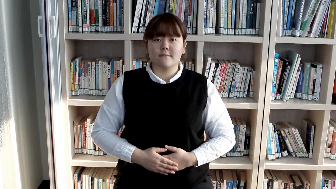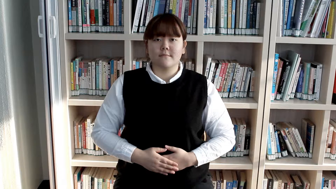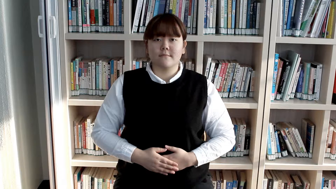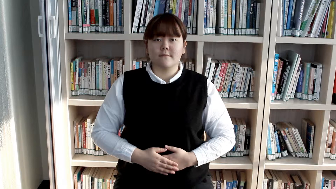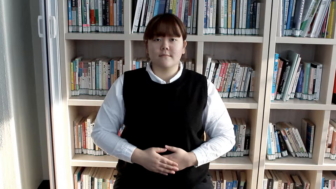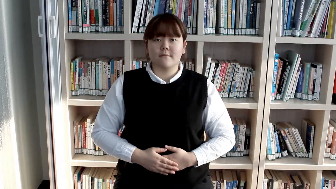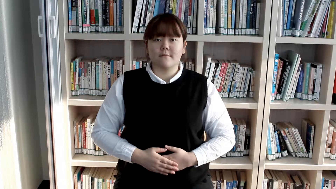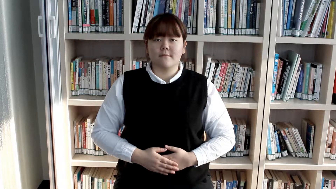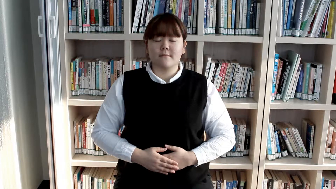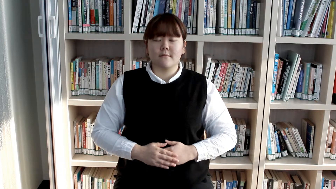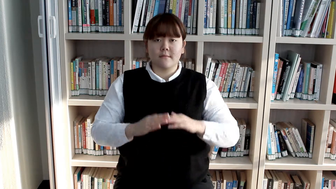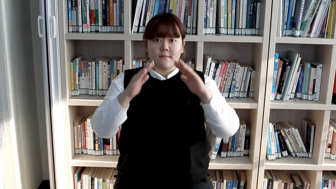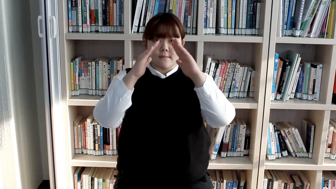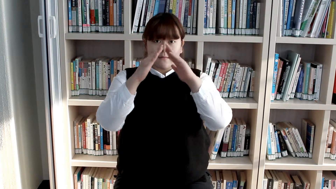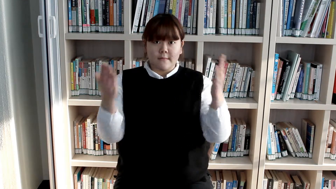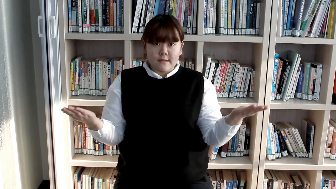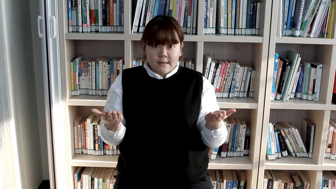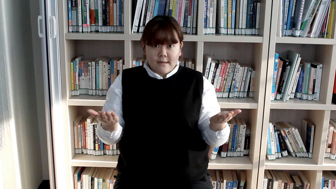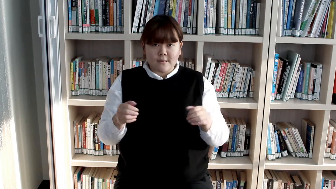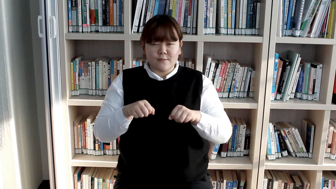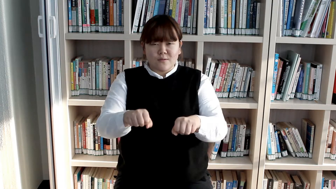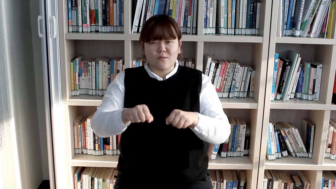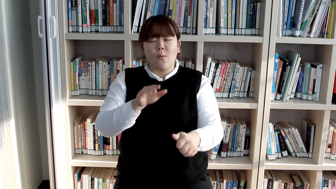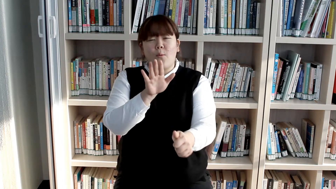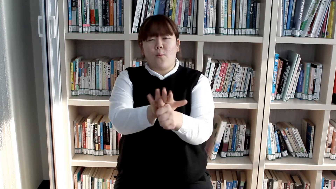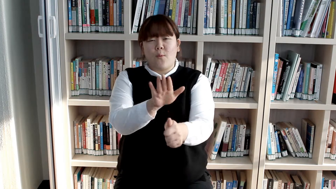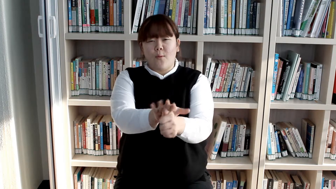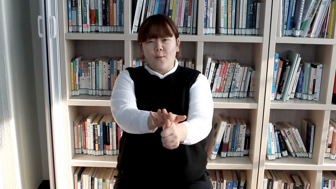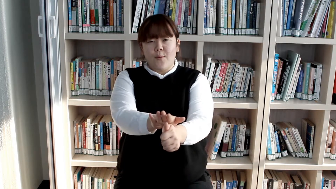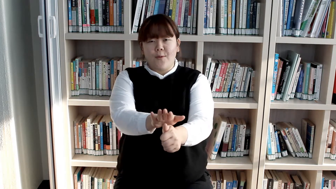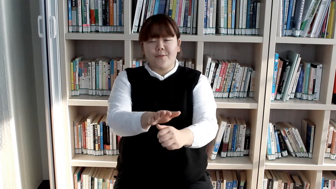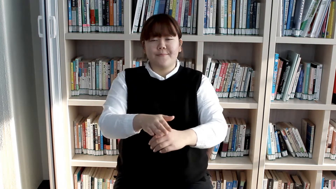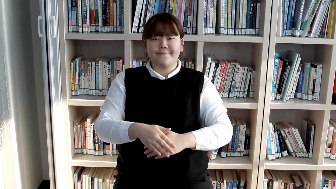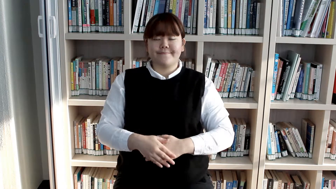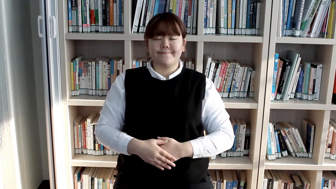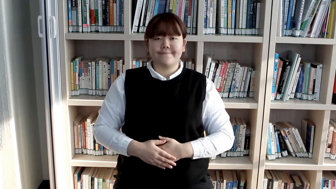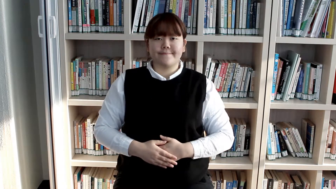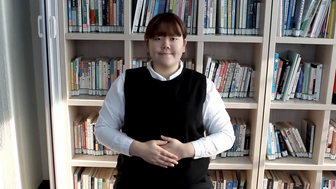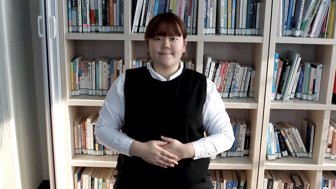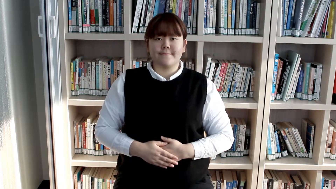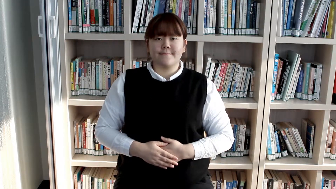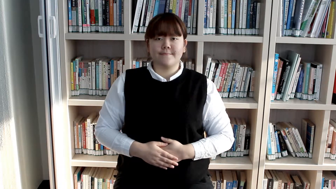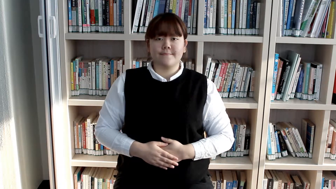집안일을도와주다